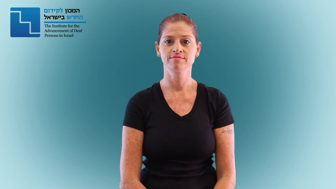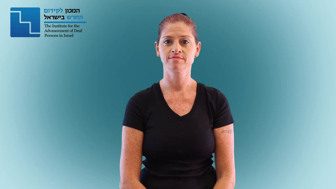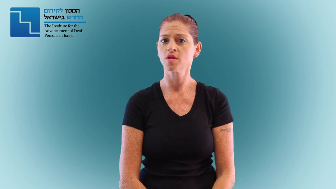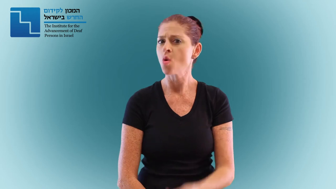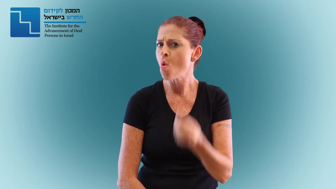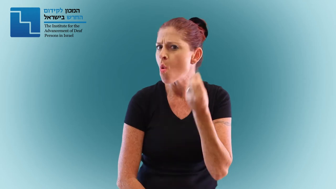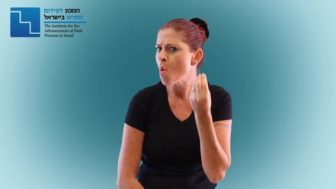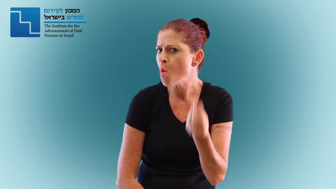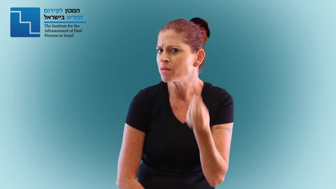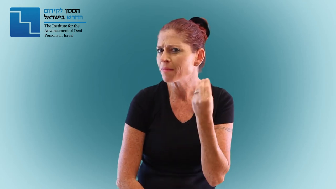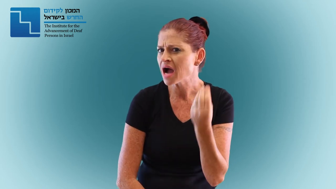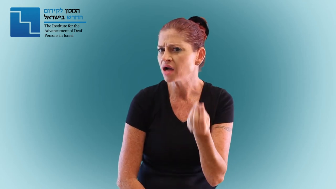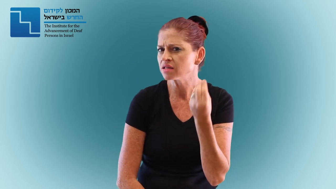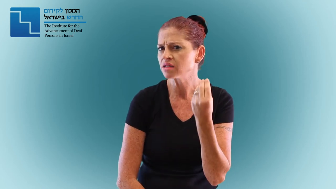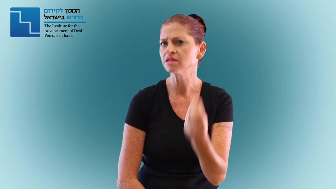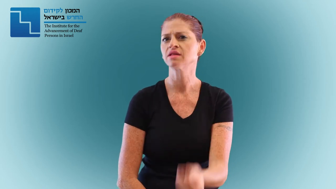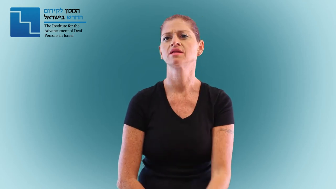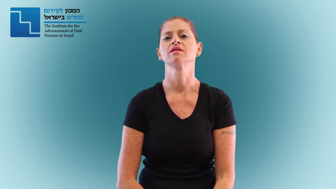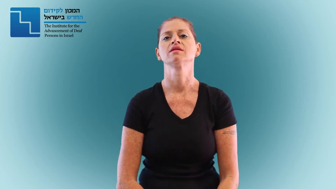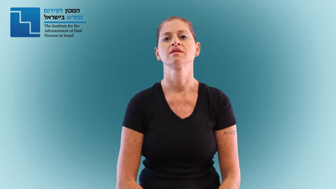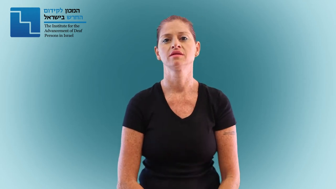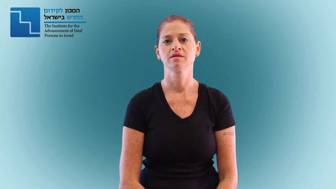עוד מעט